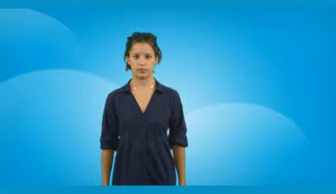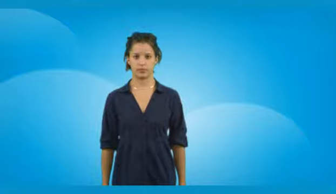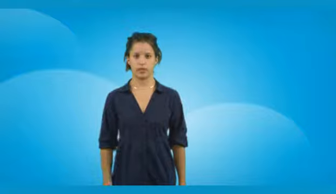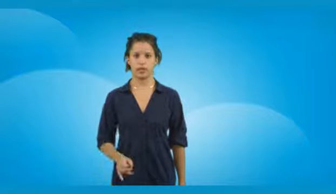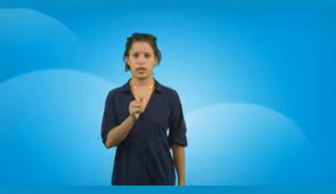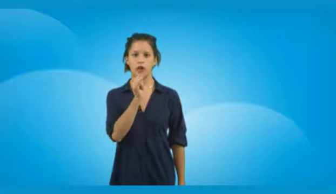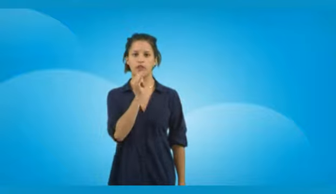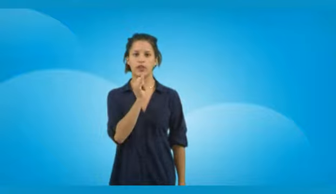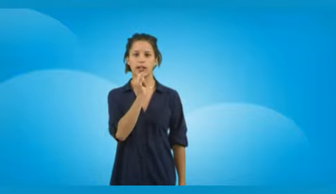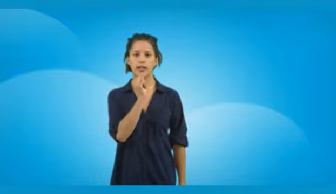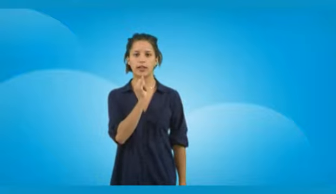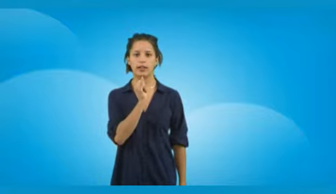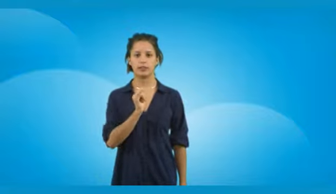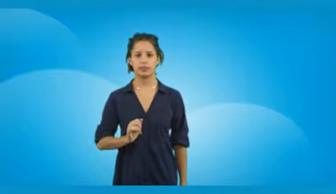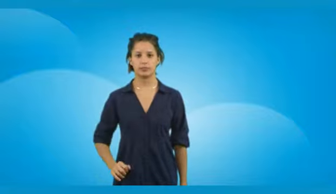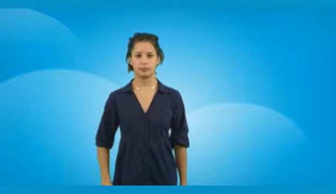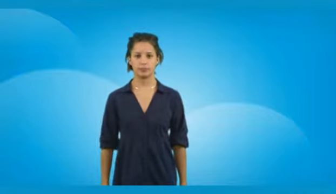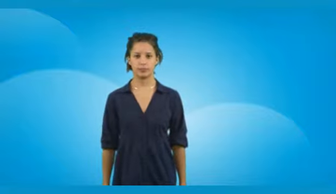Fillér